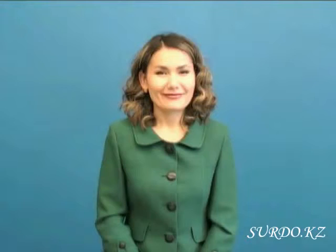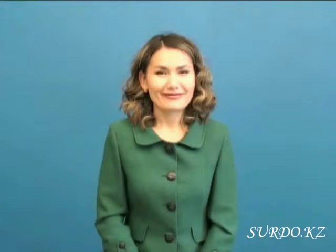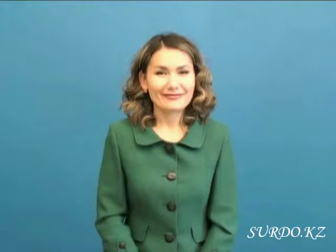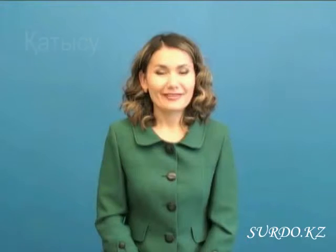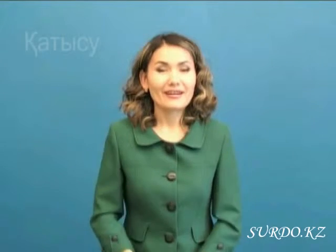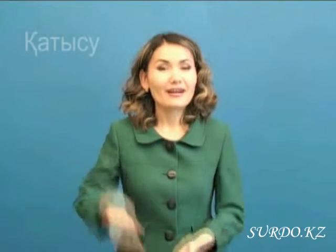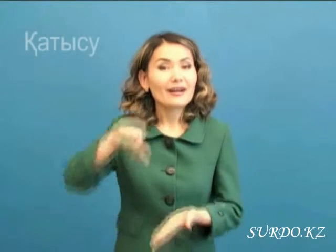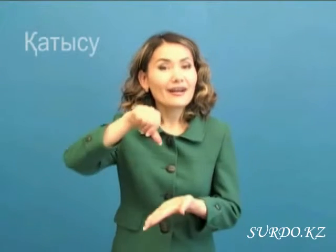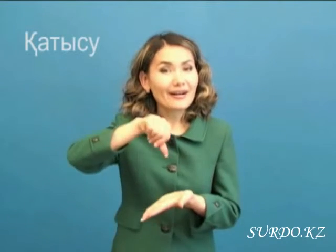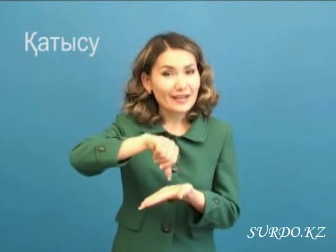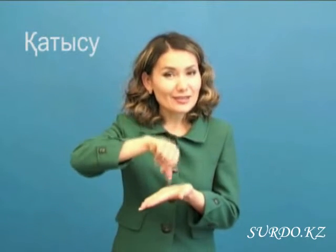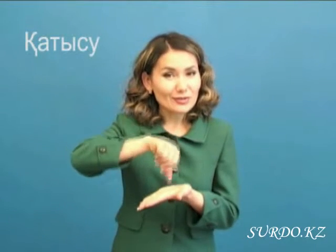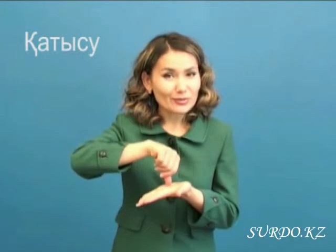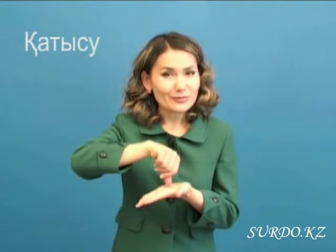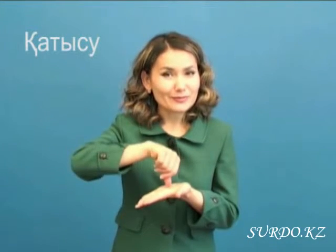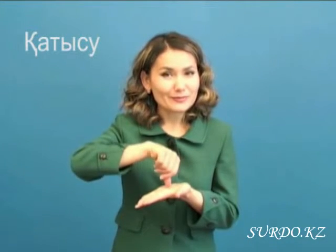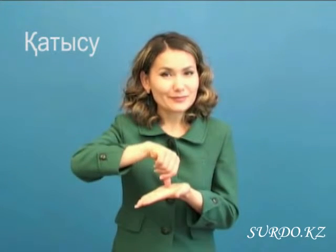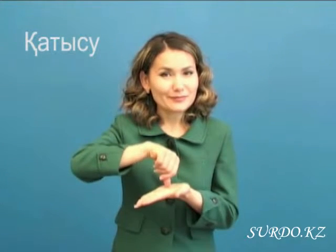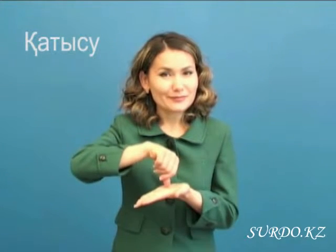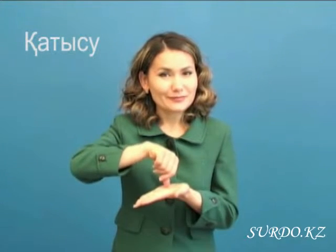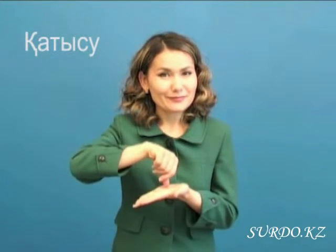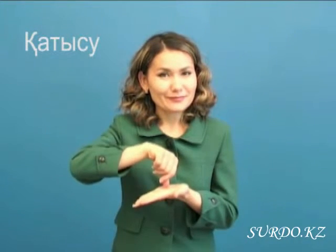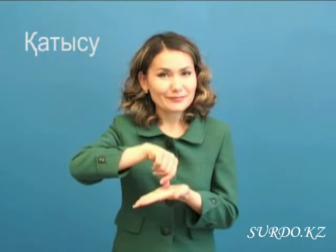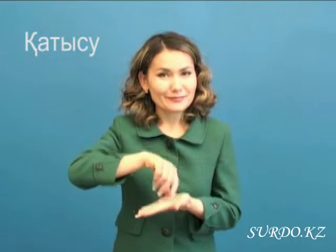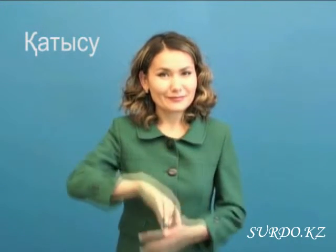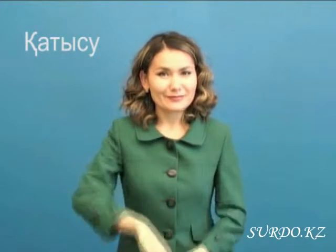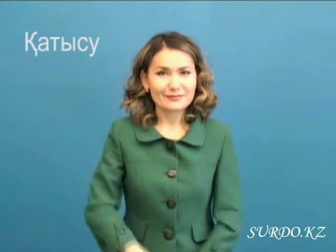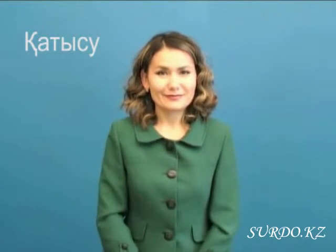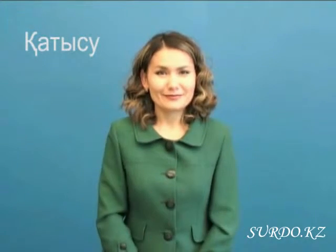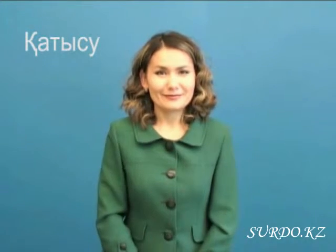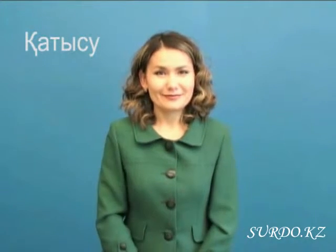Қатысу